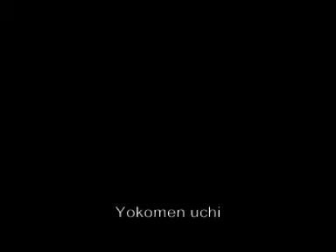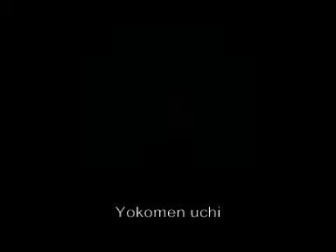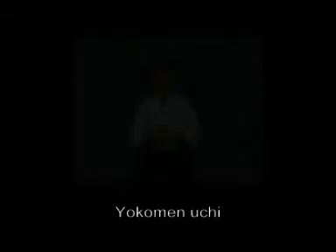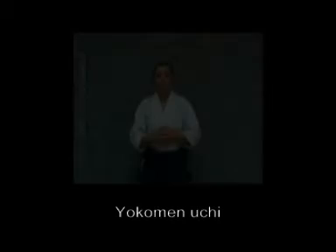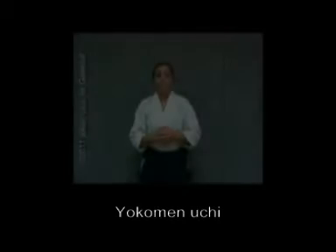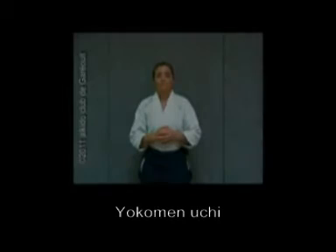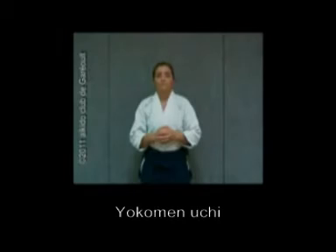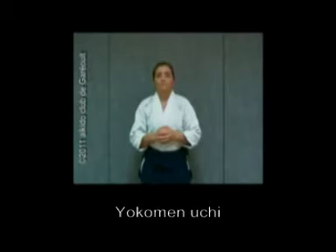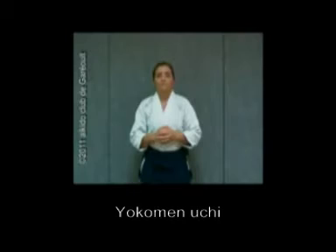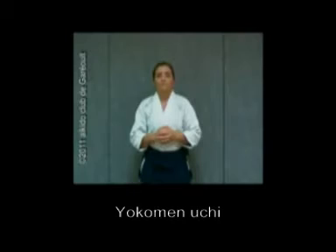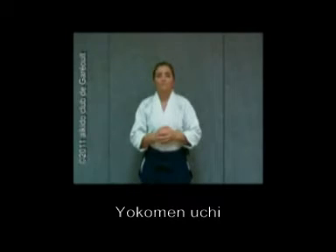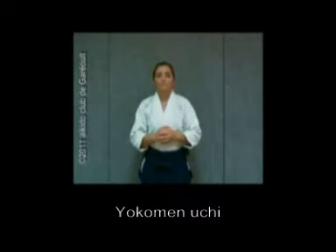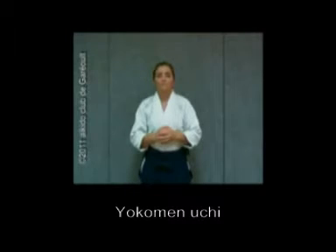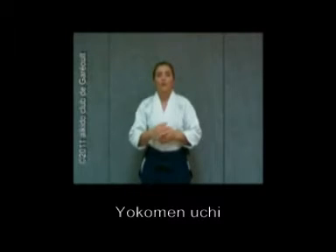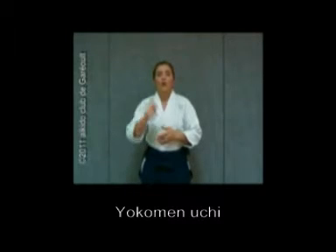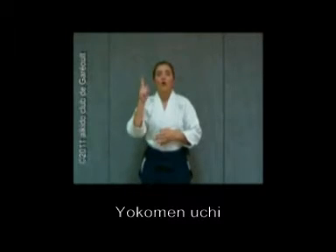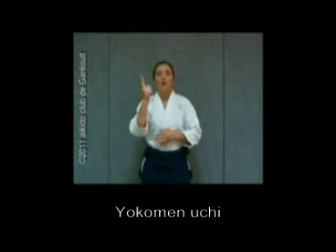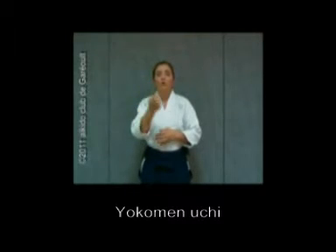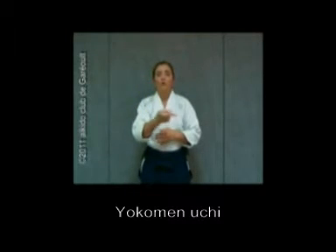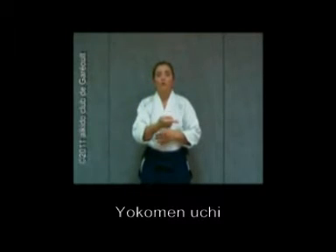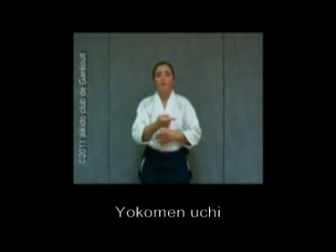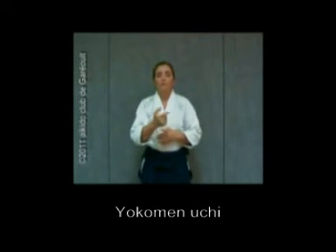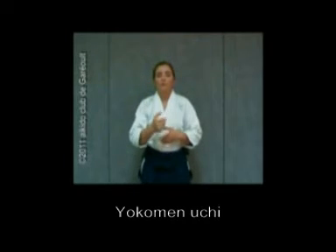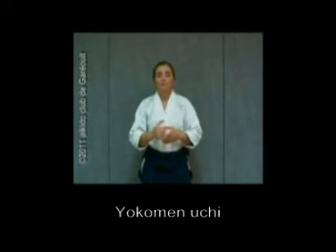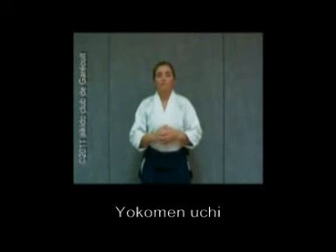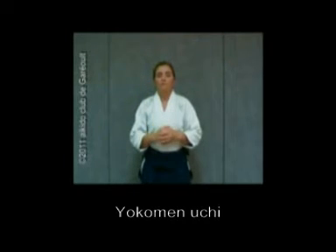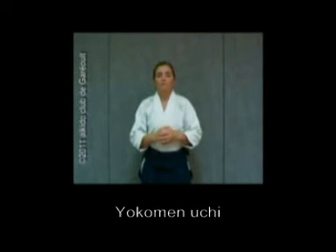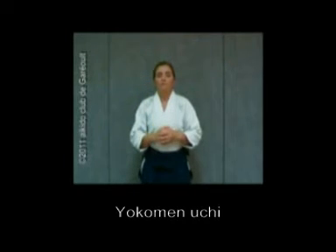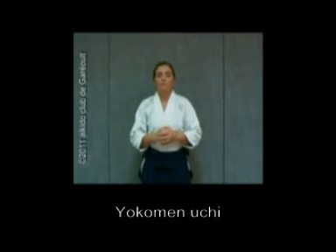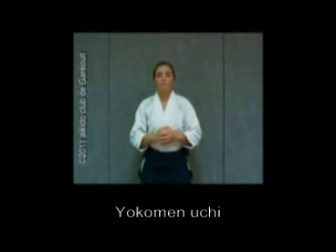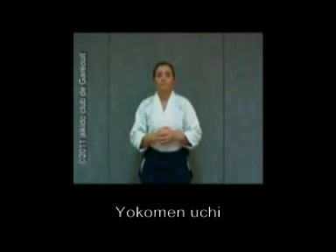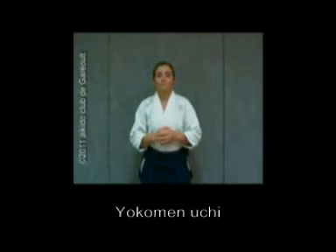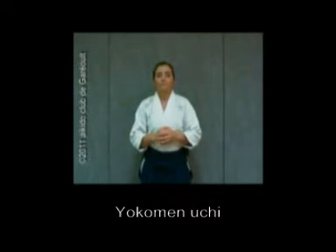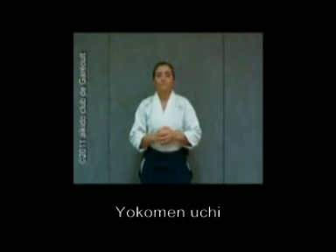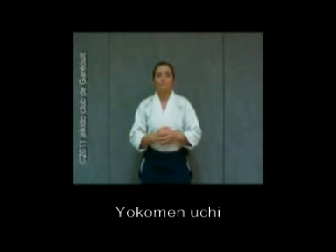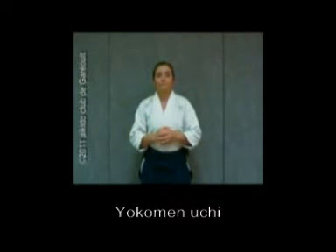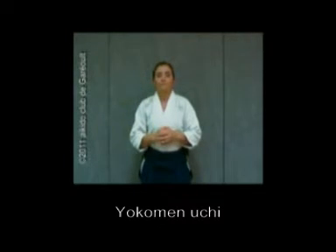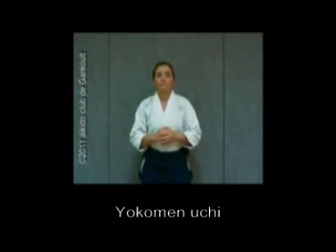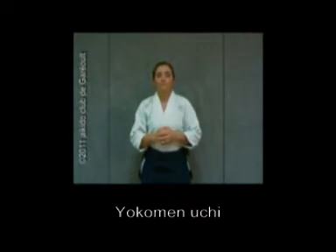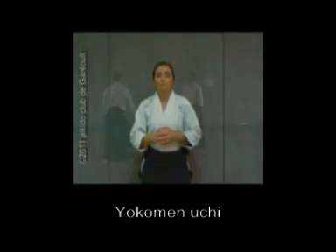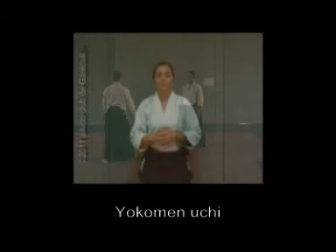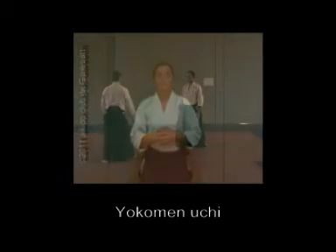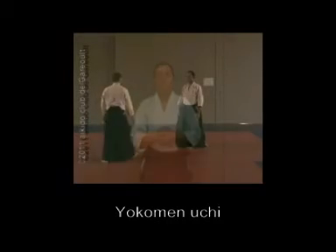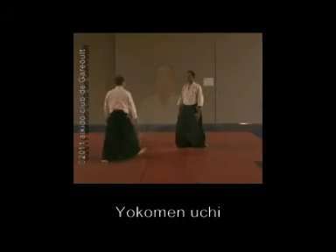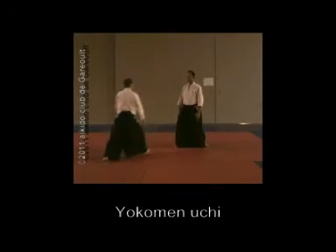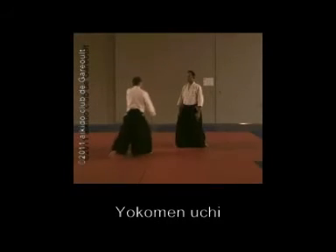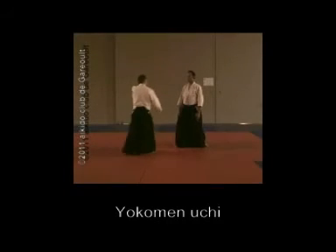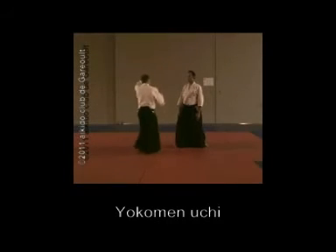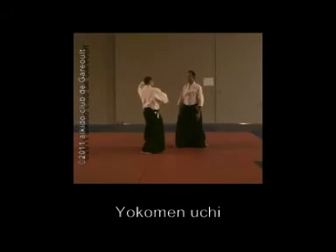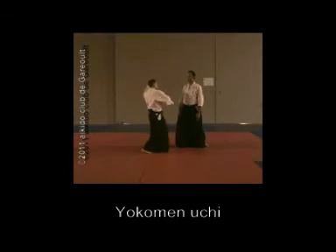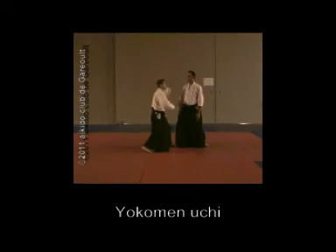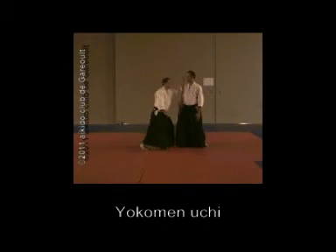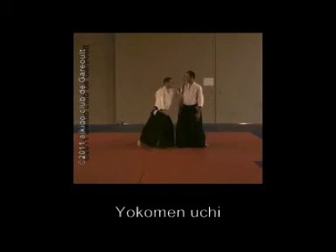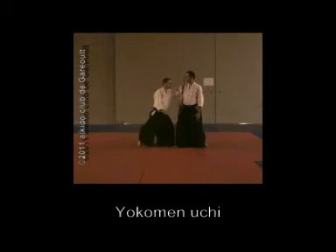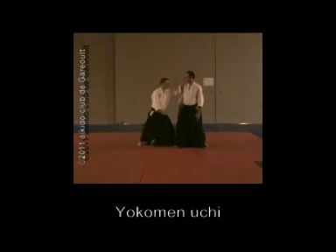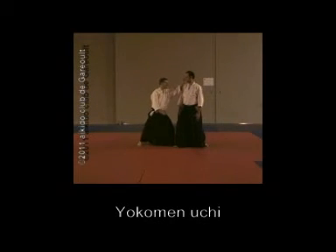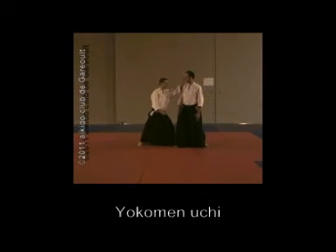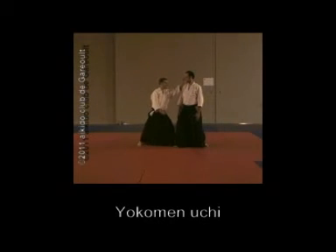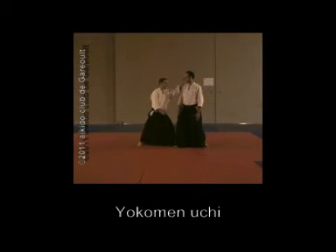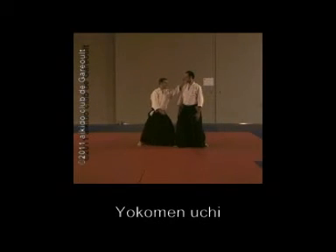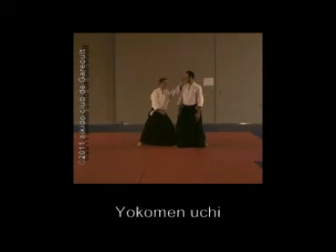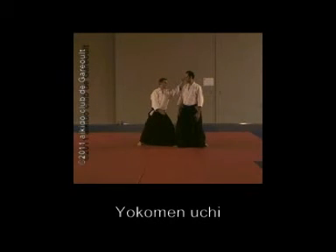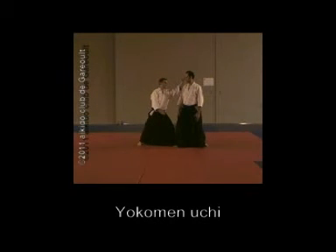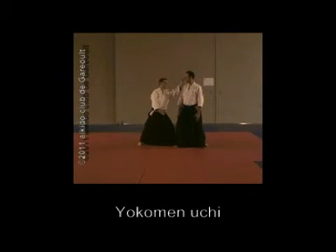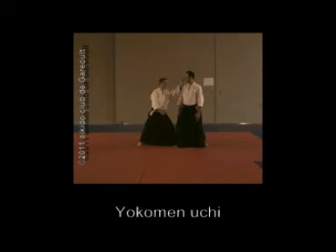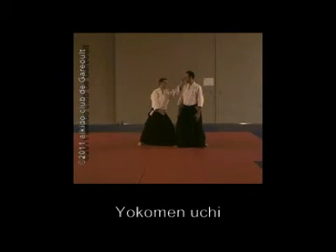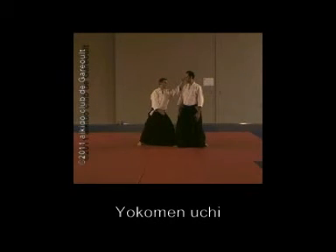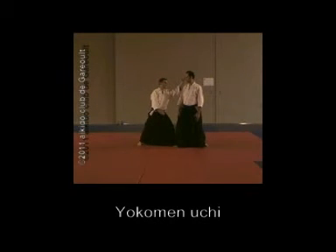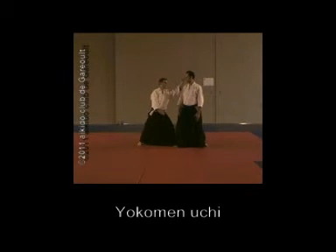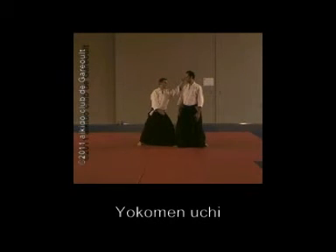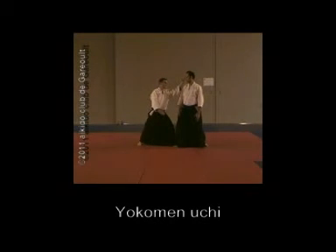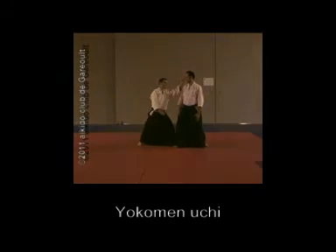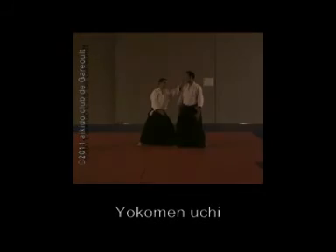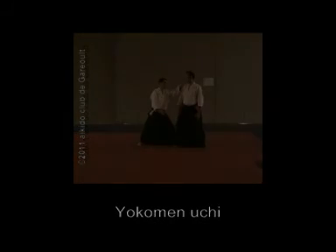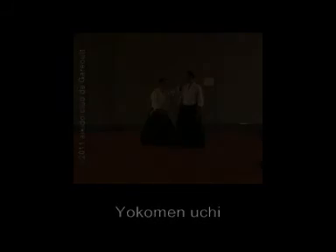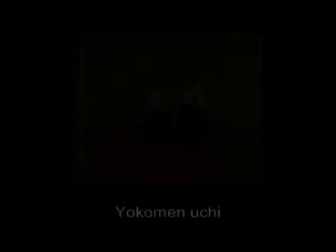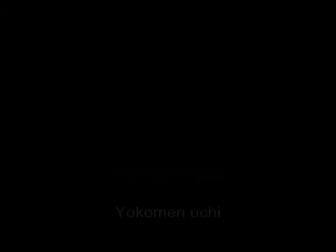Yokomen uchi